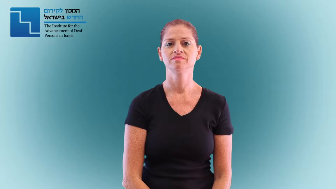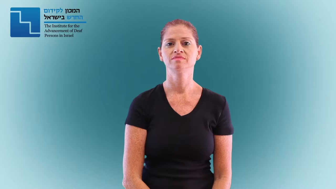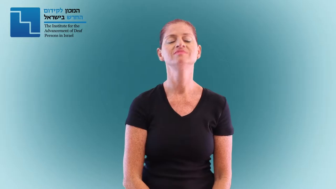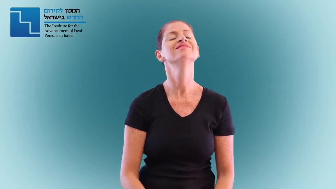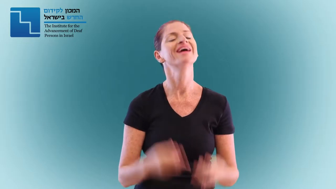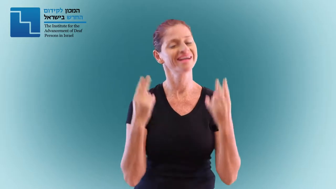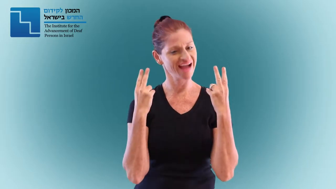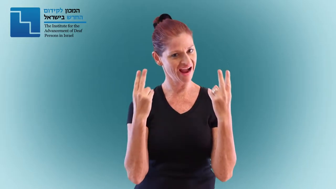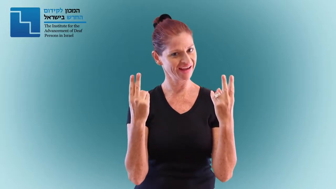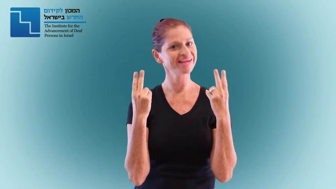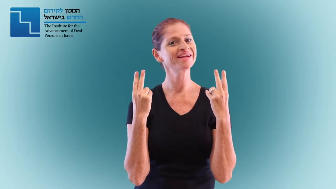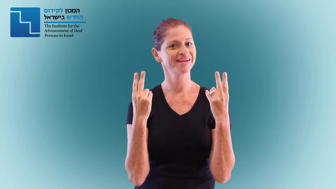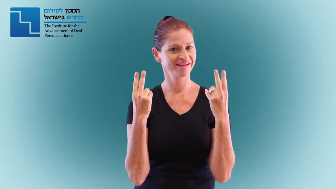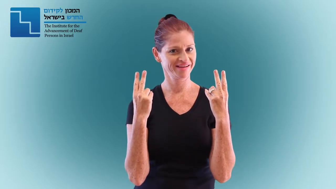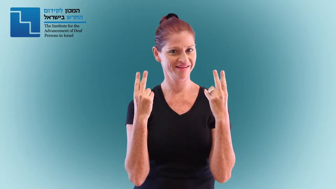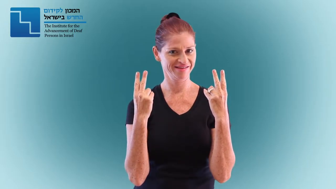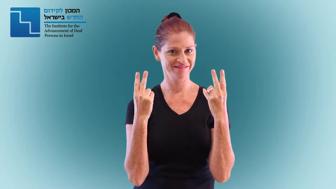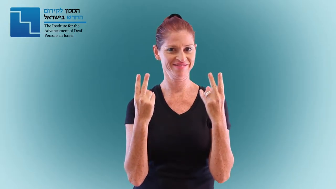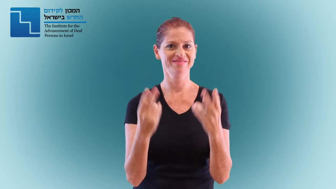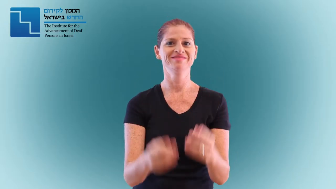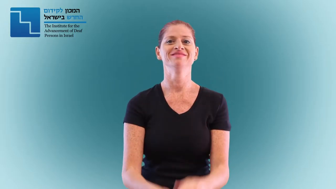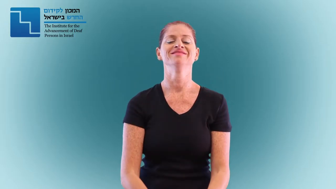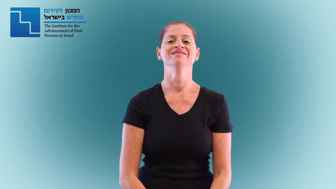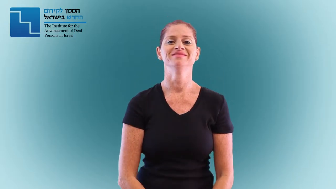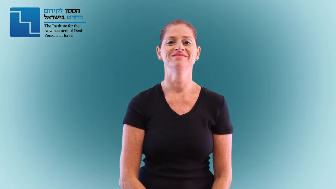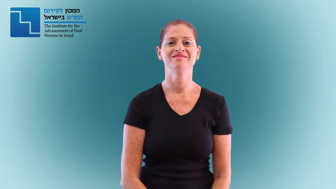עיקר